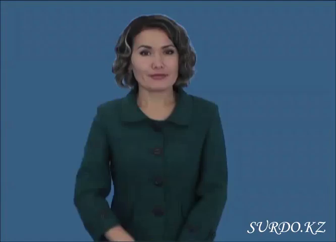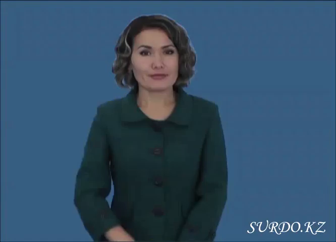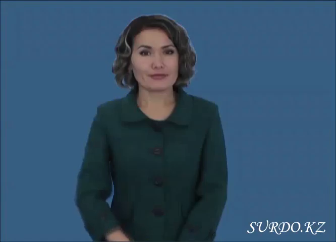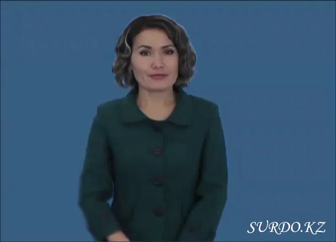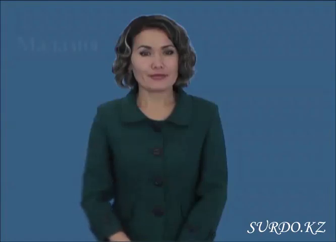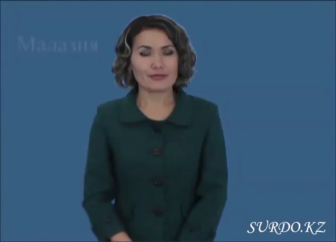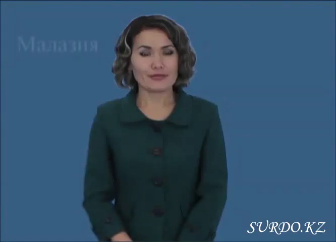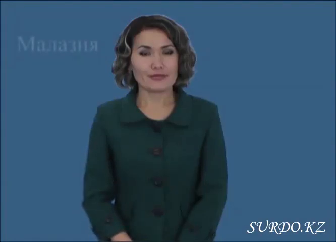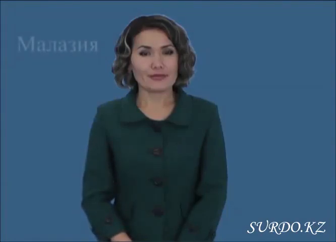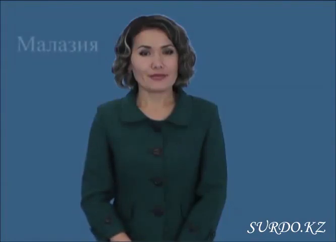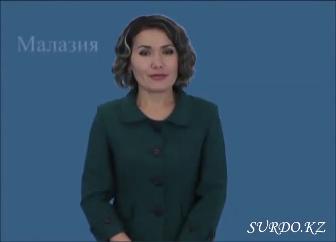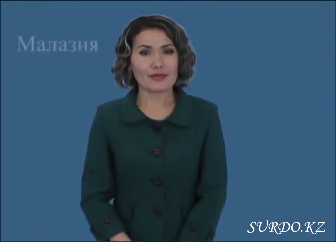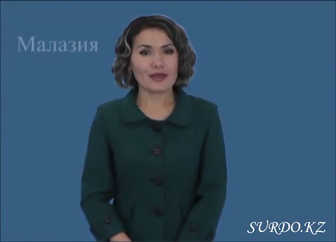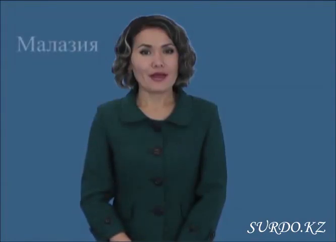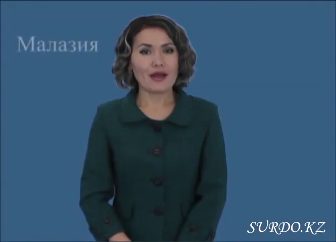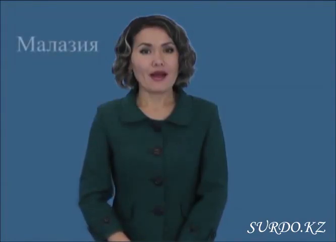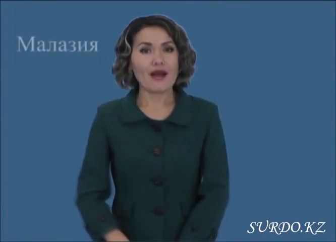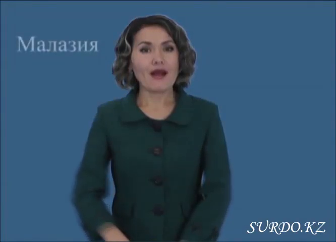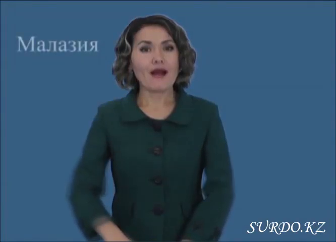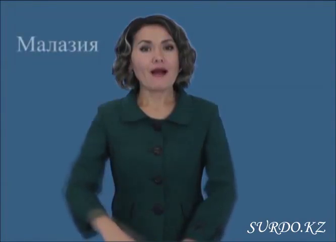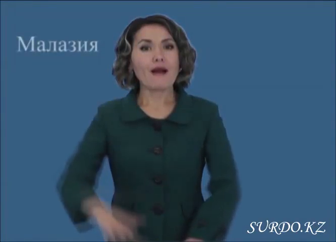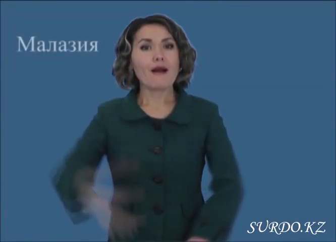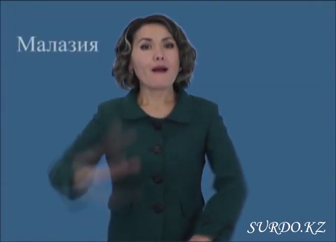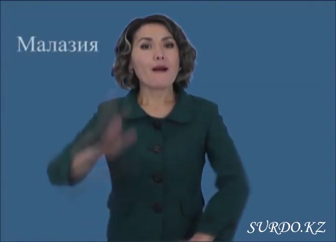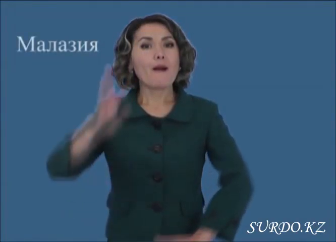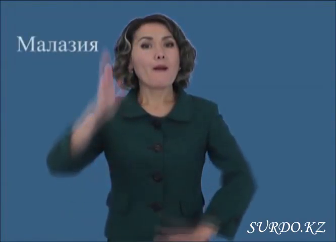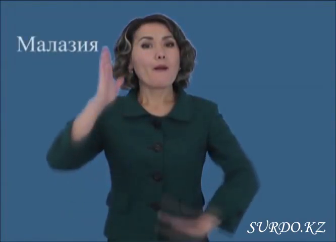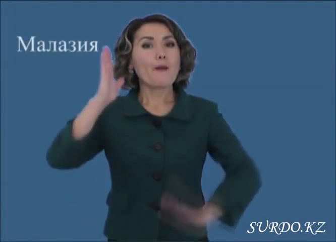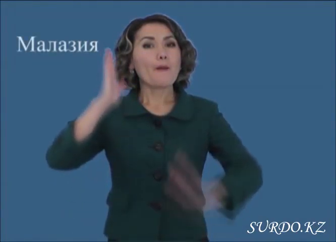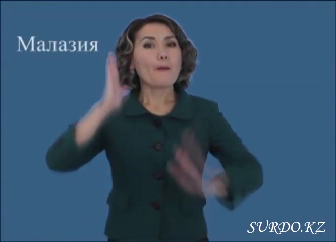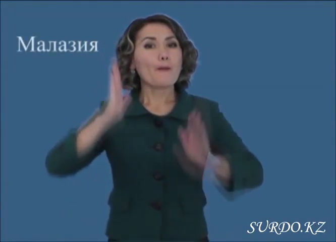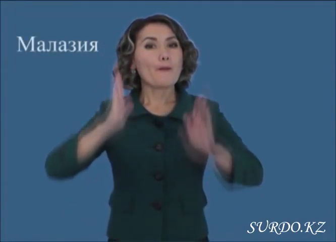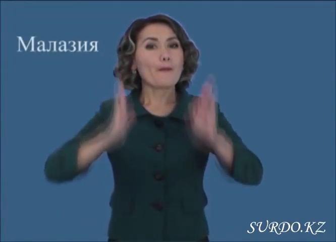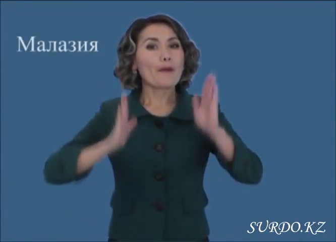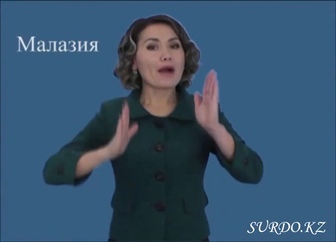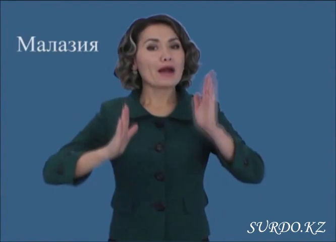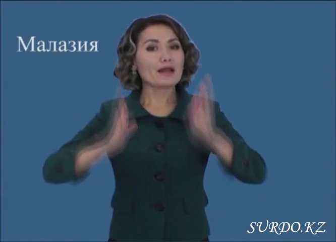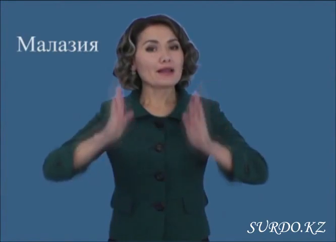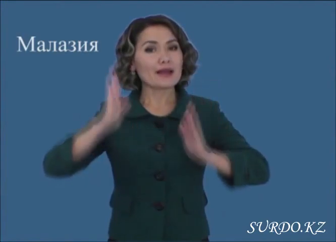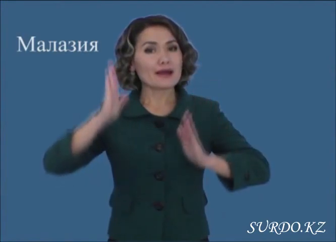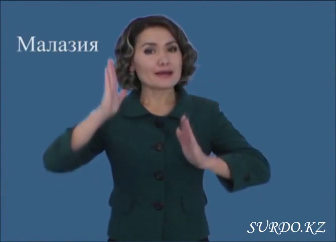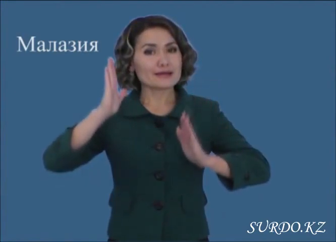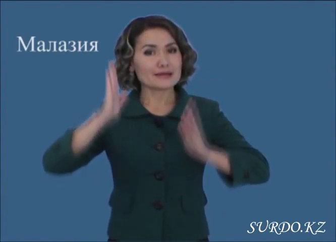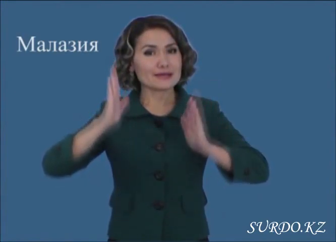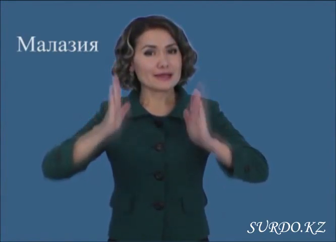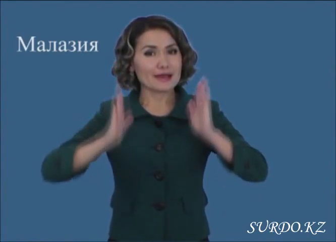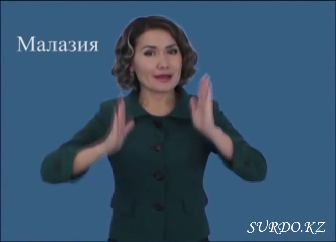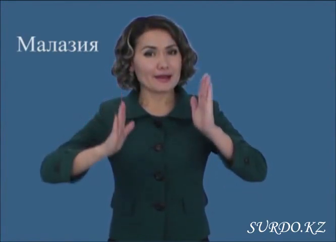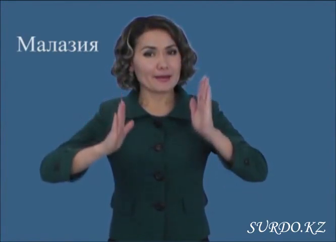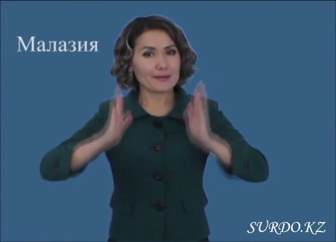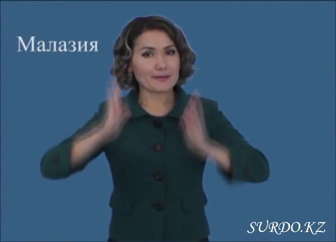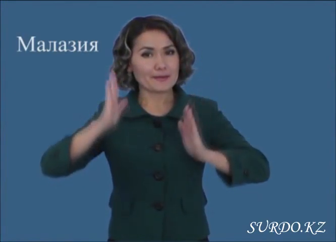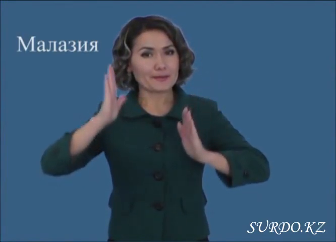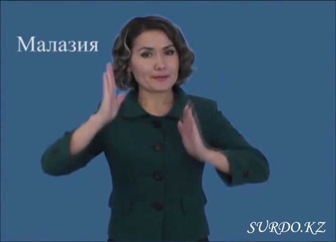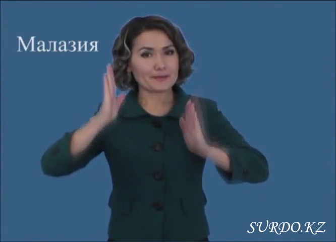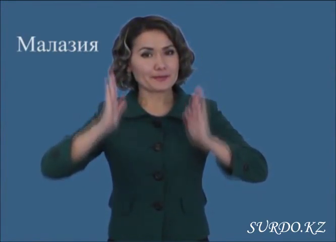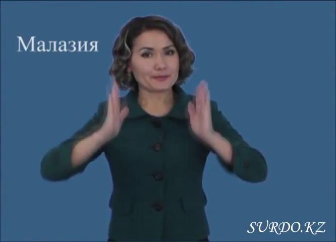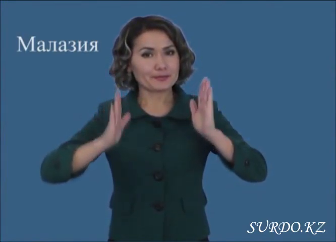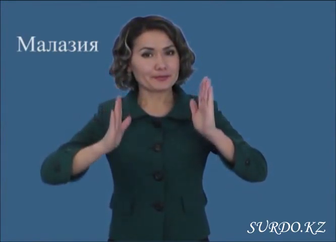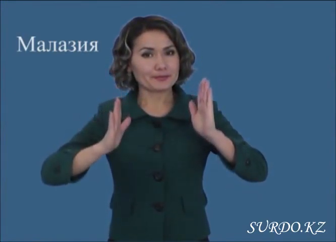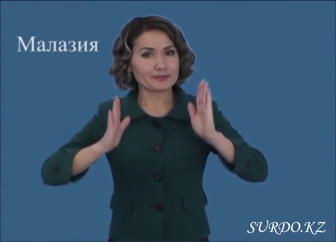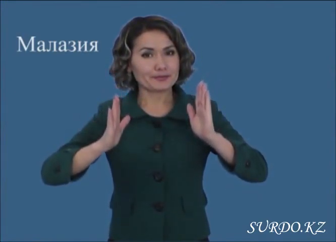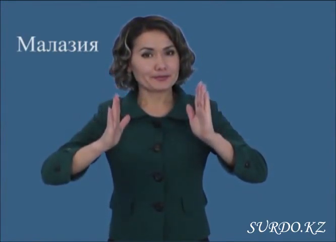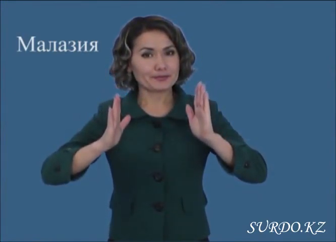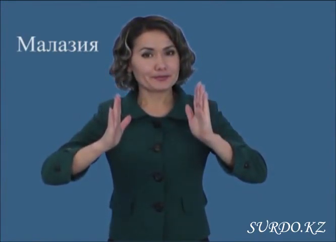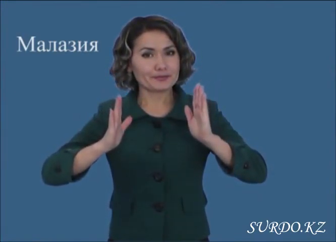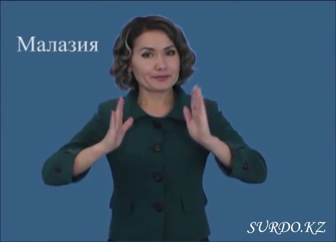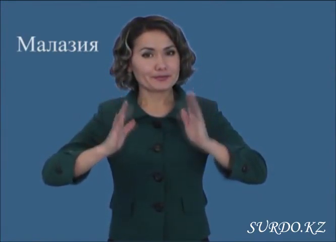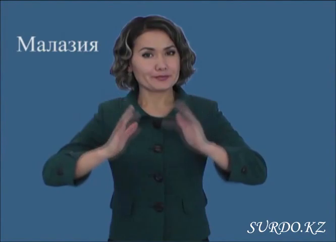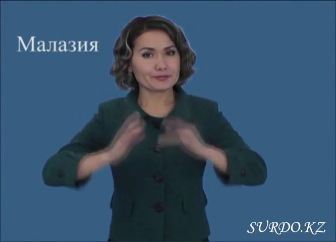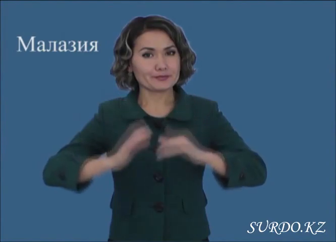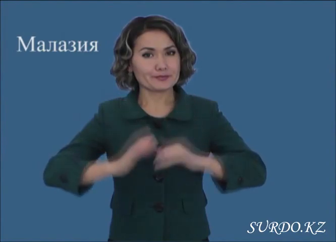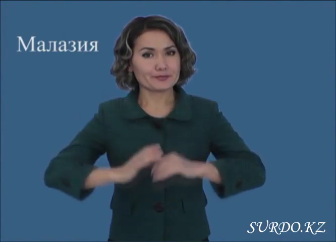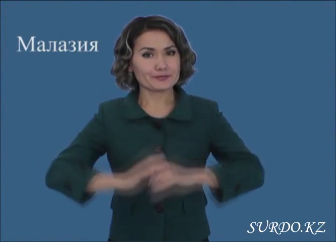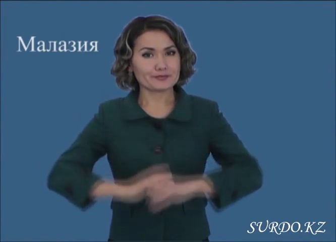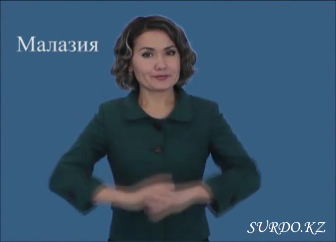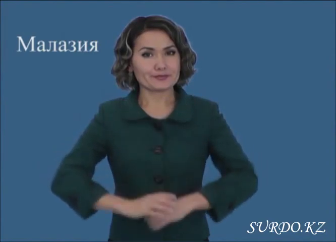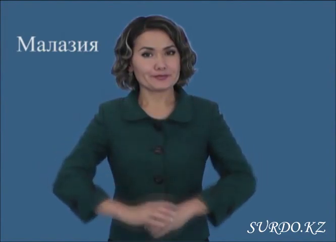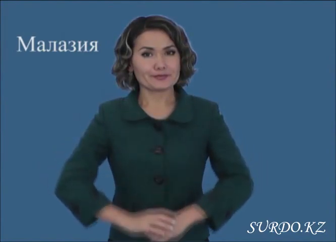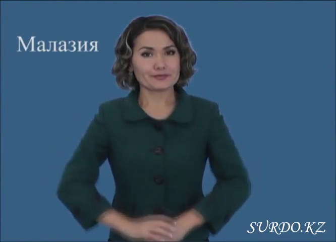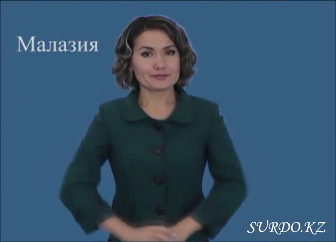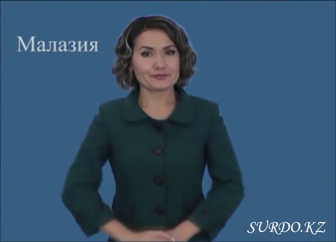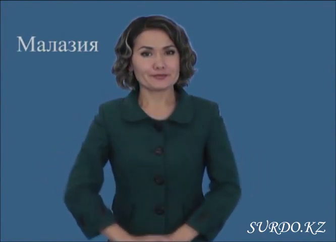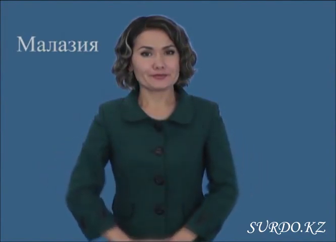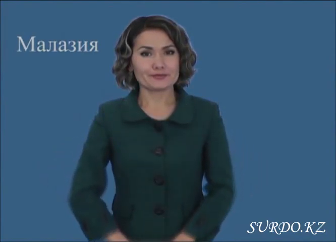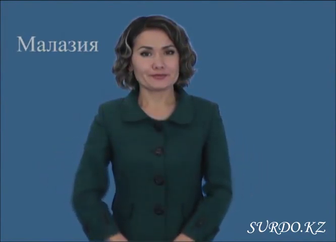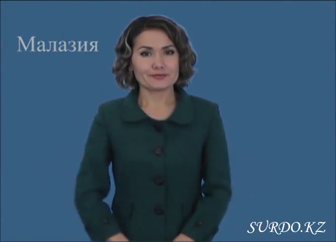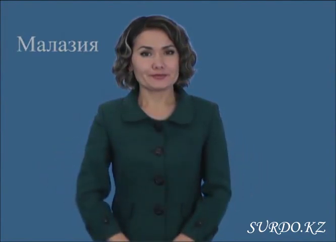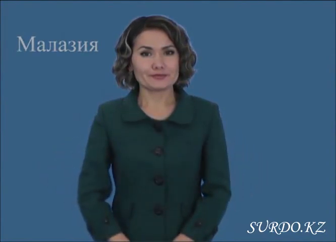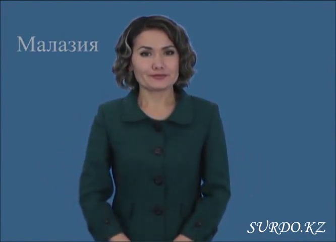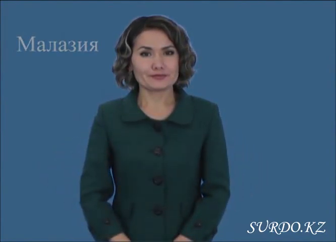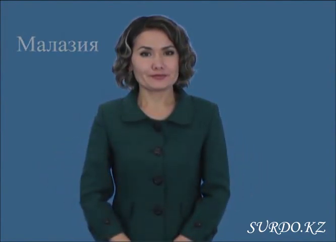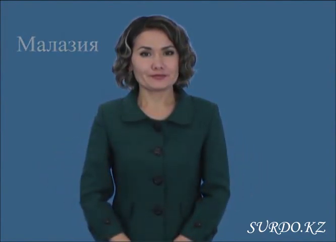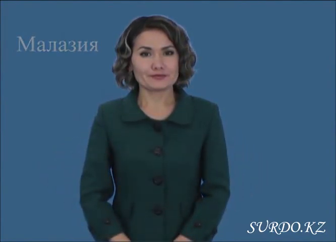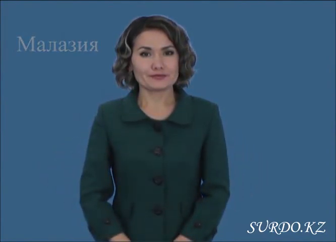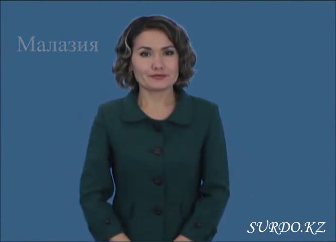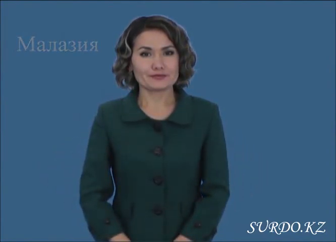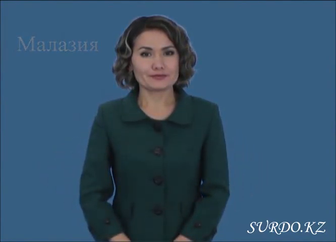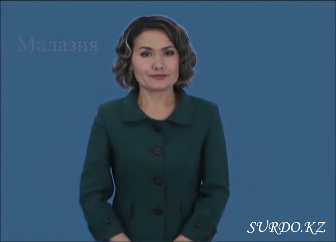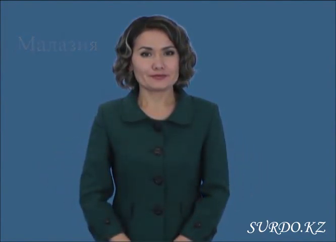Малазия